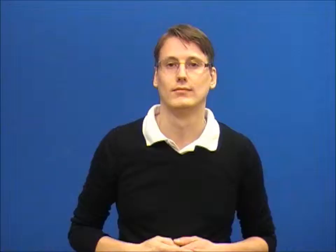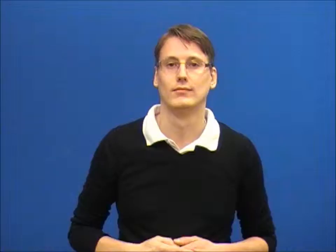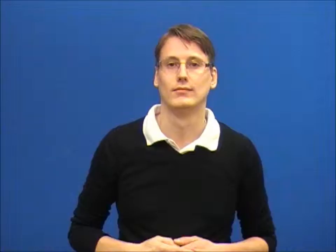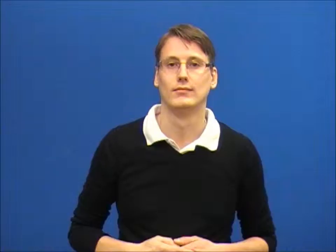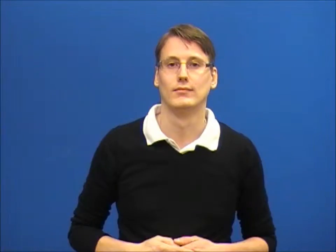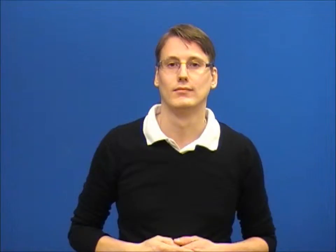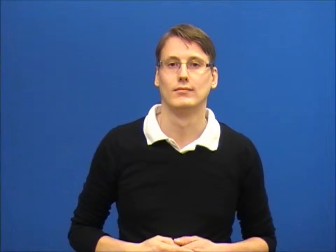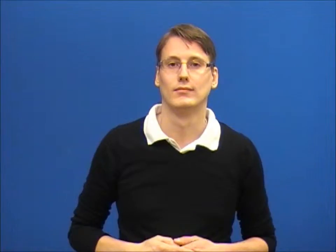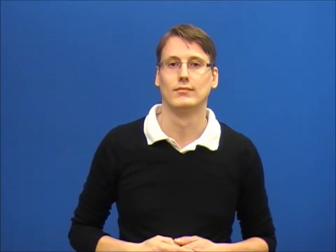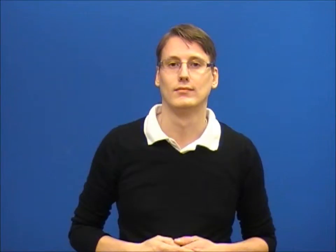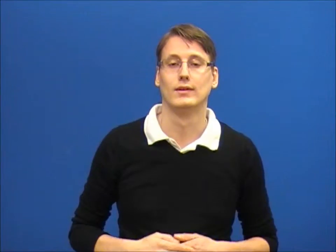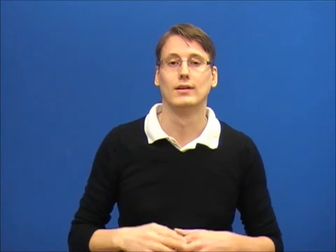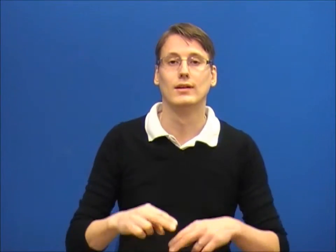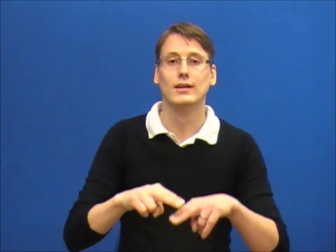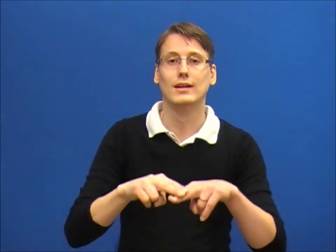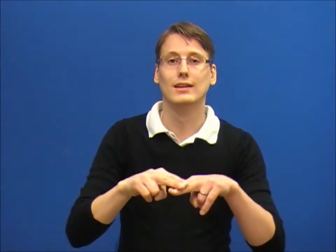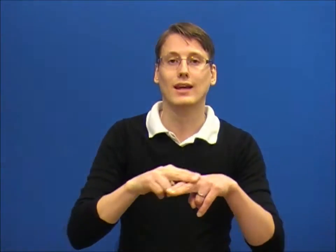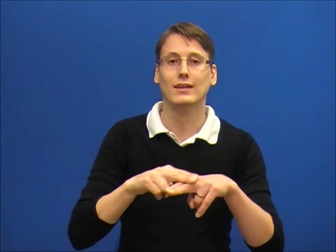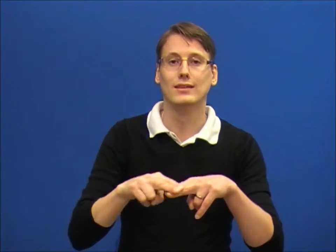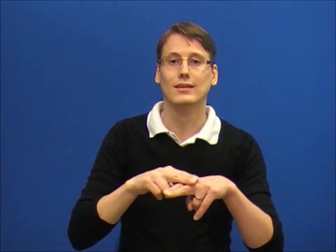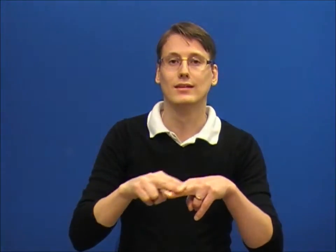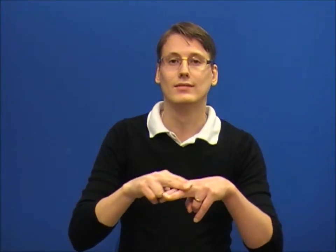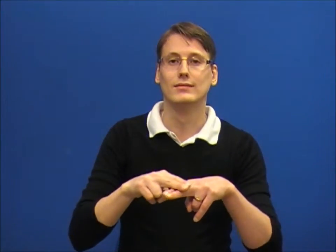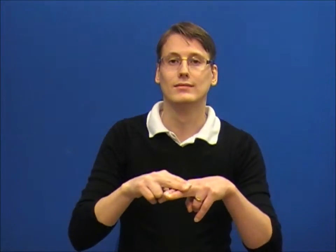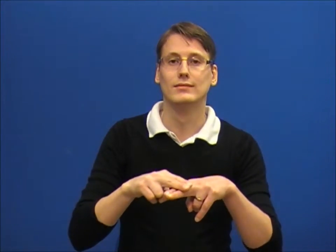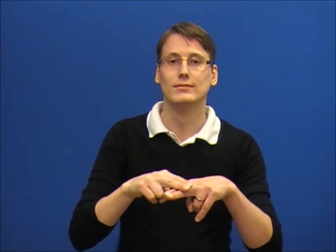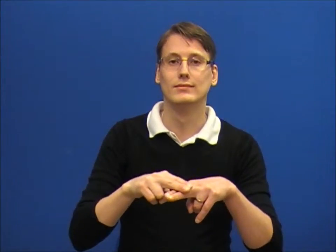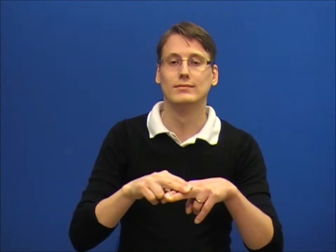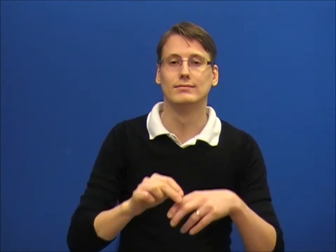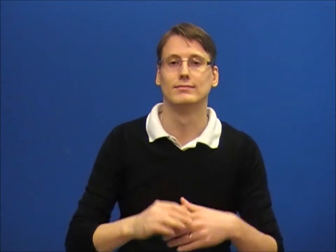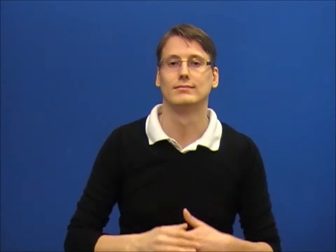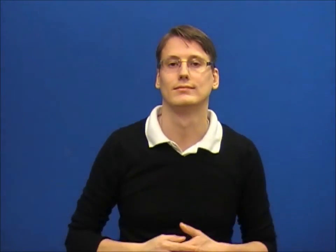KÄNNA